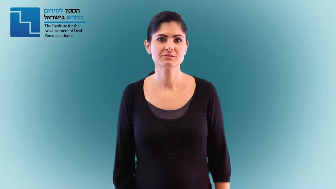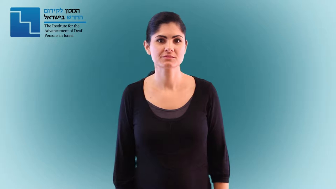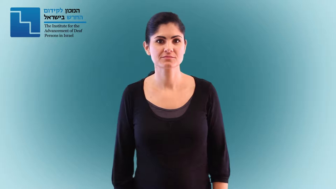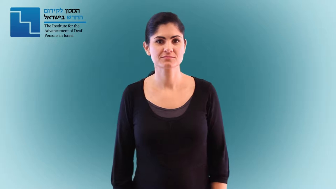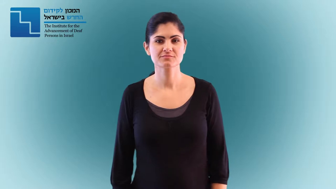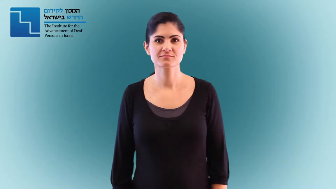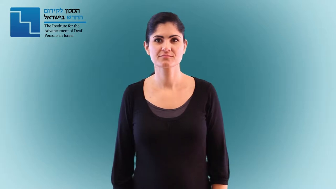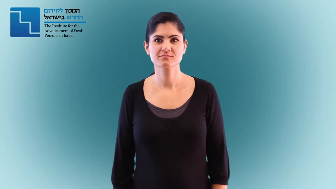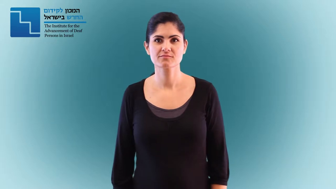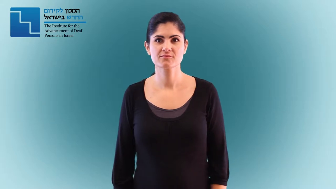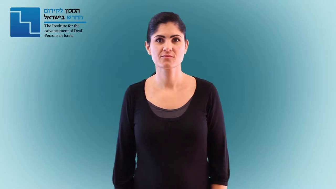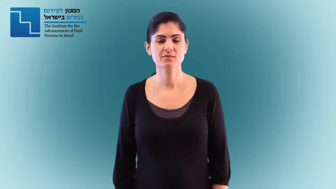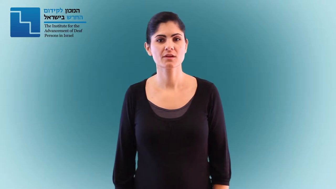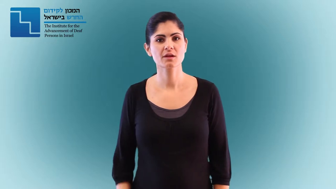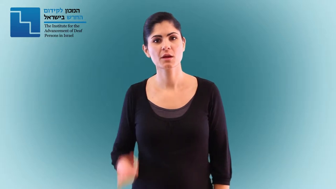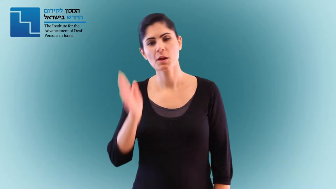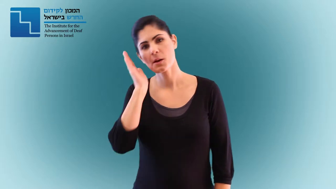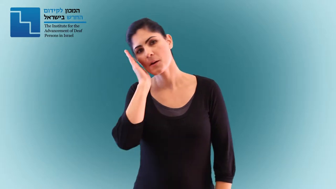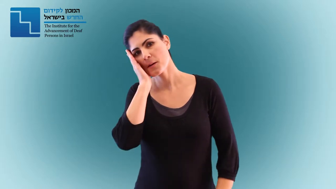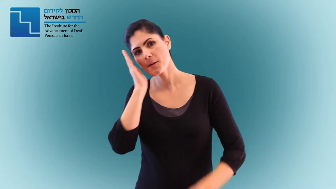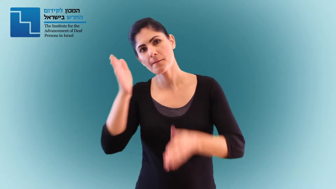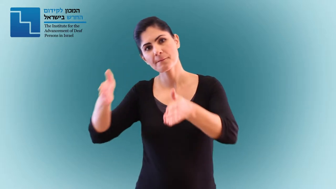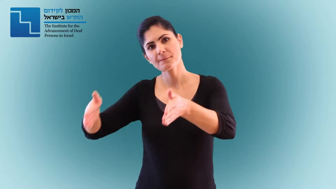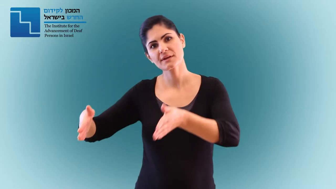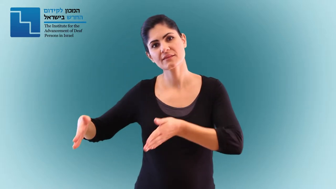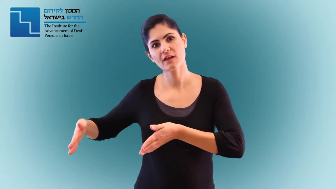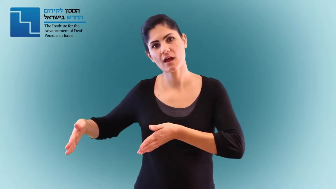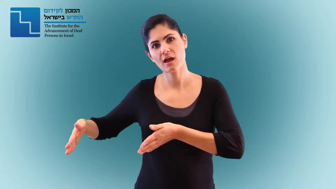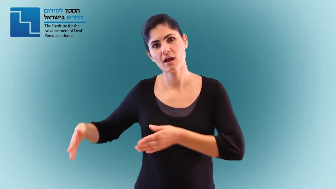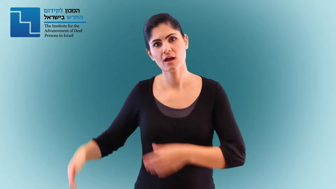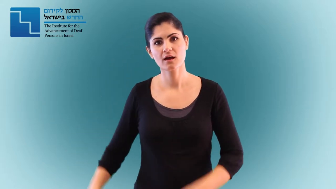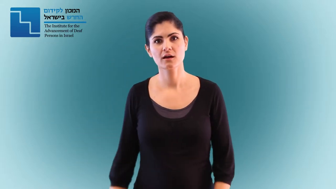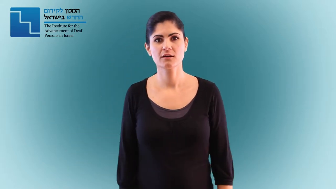מיטה